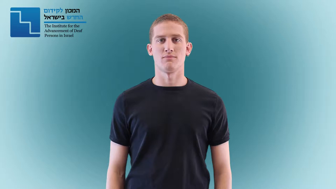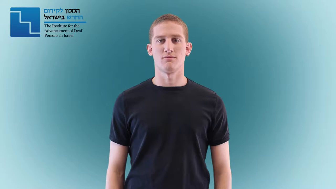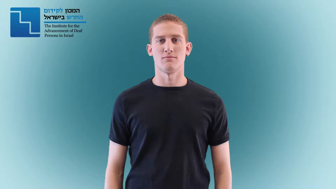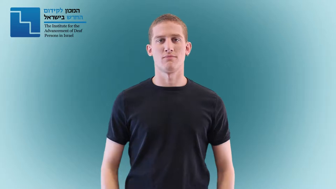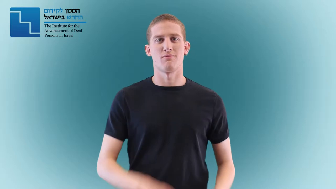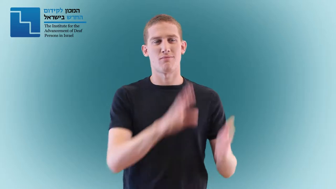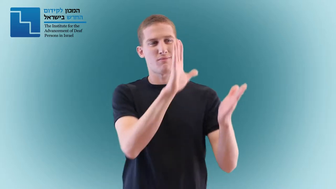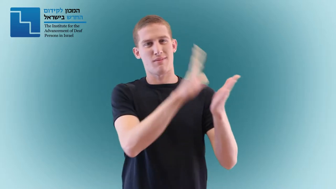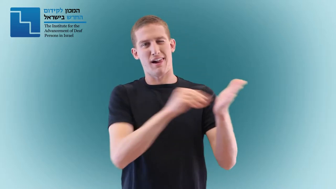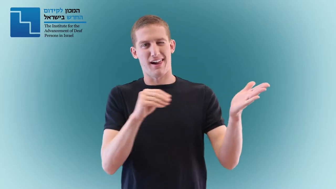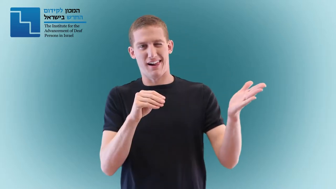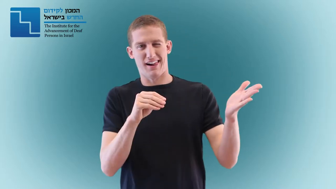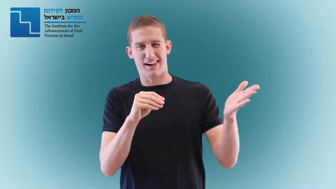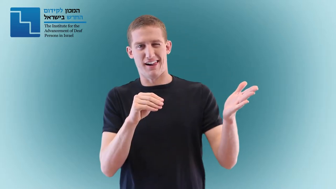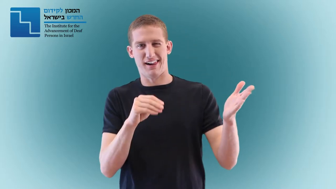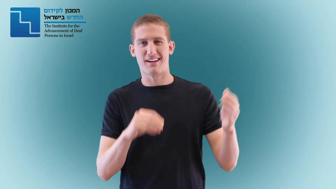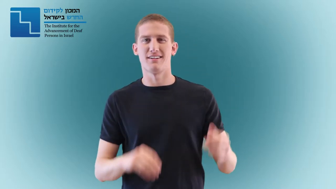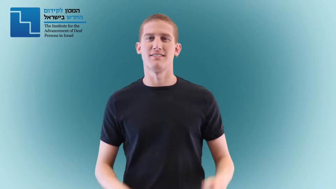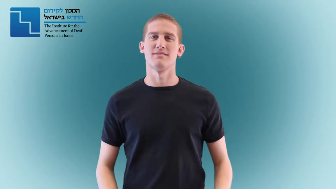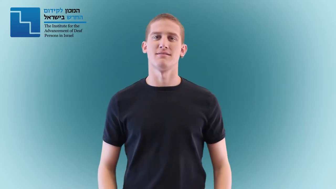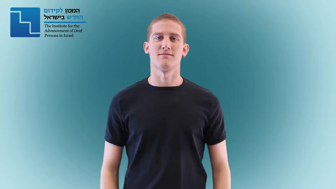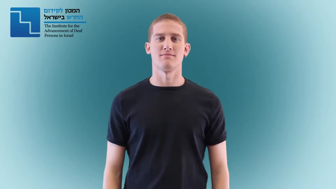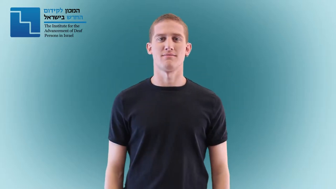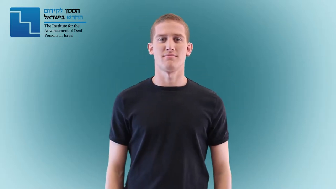להעתיק